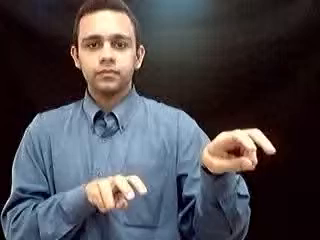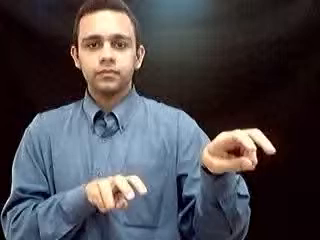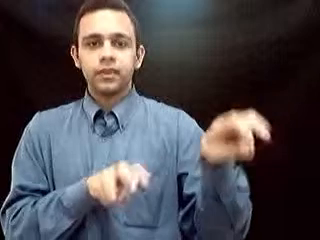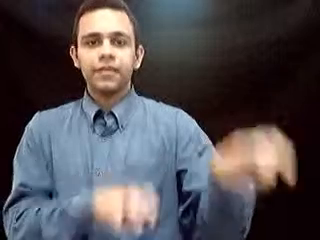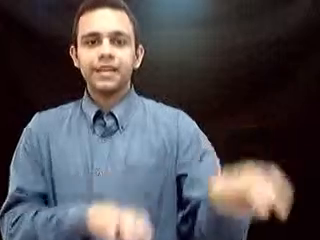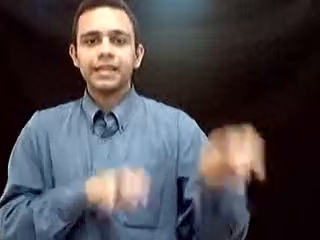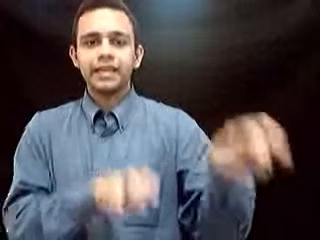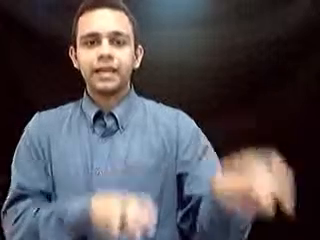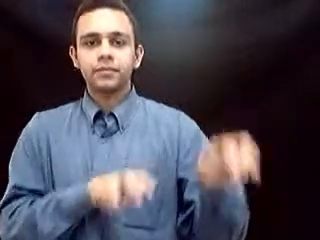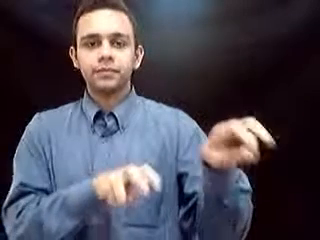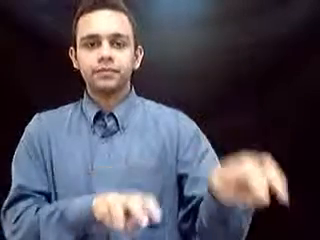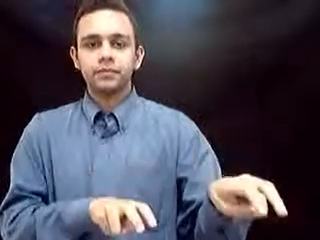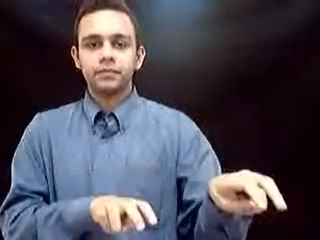fazenda